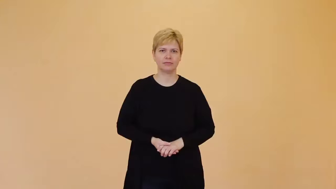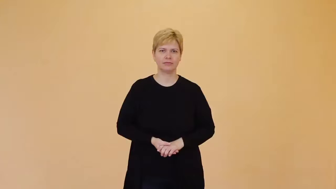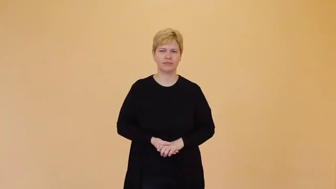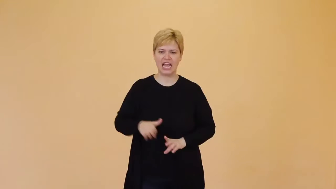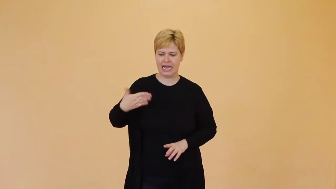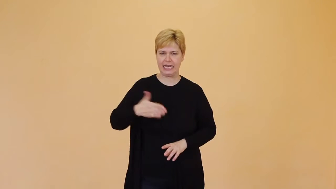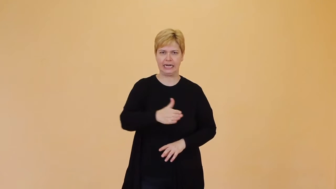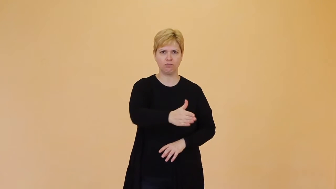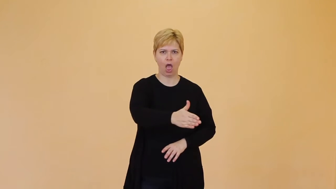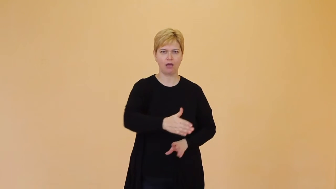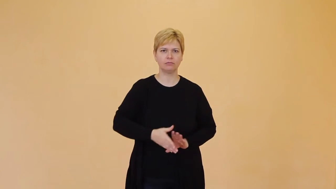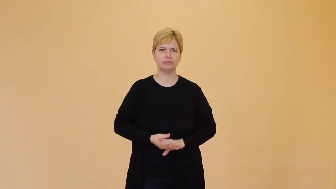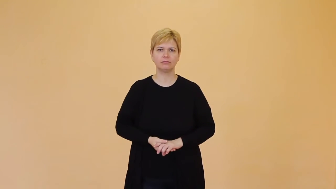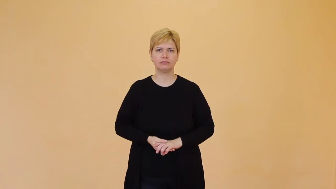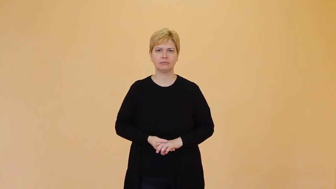ryba